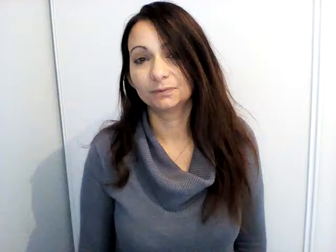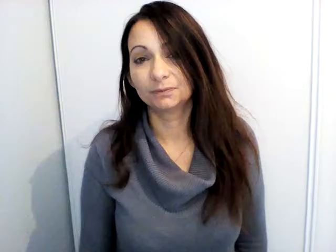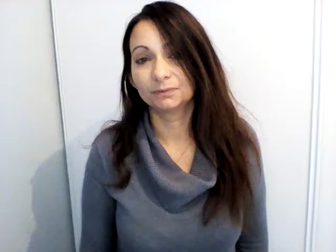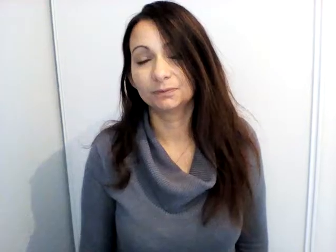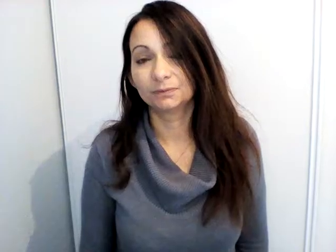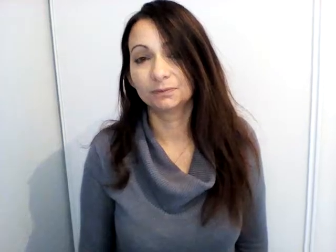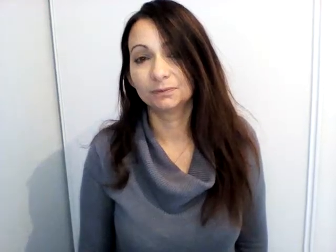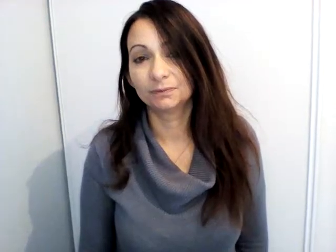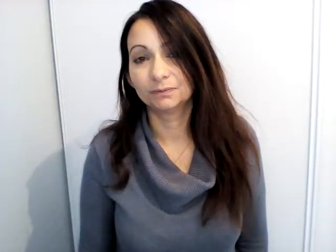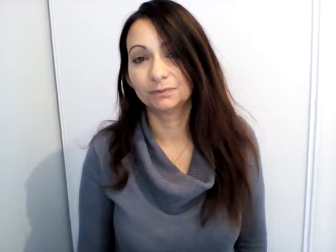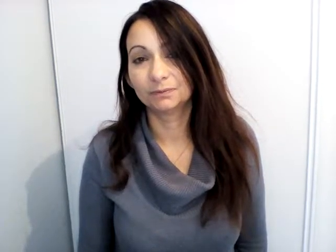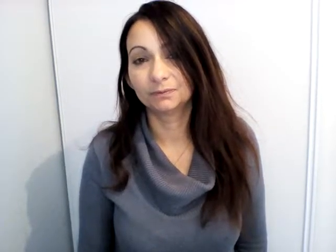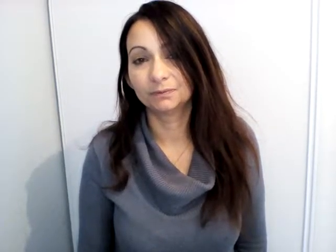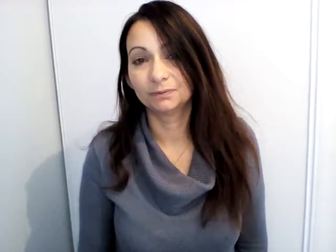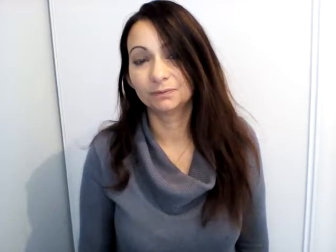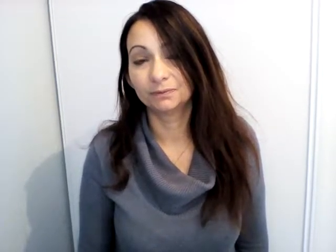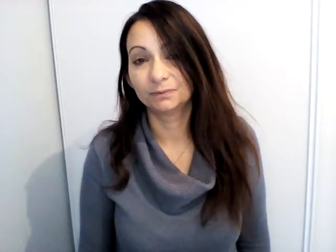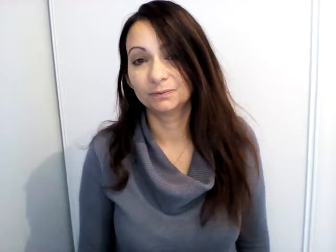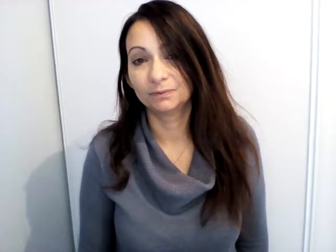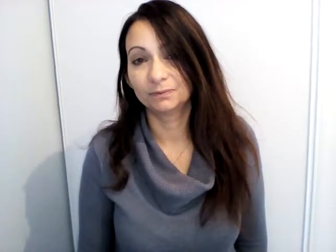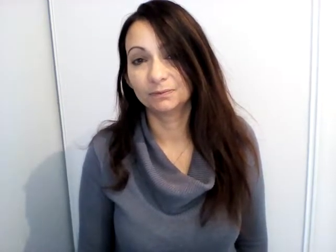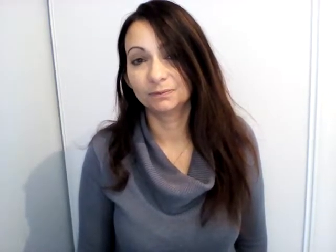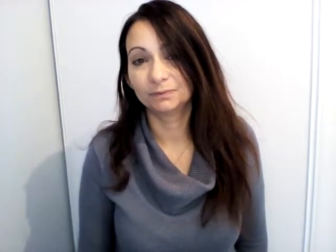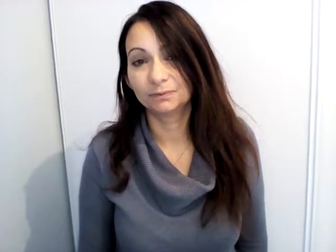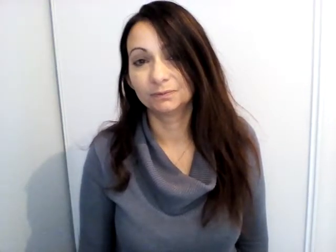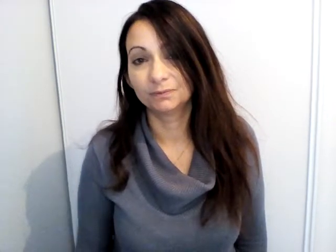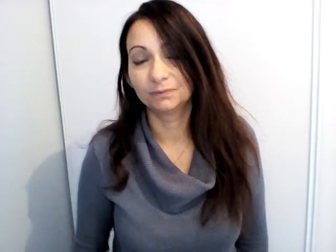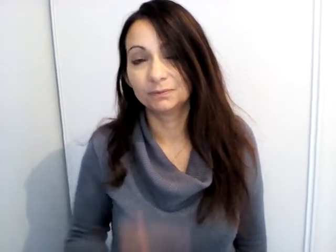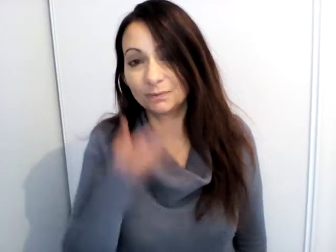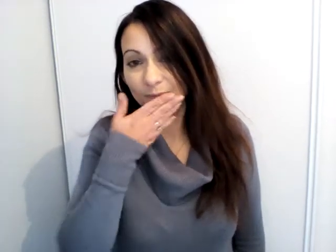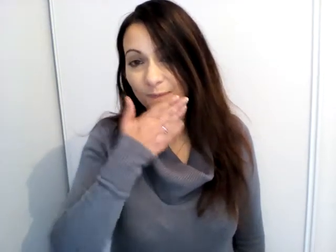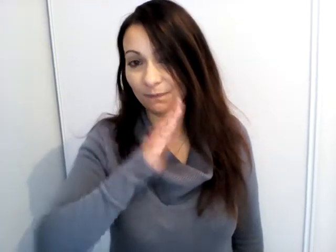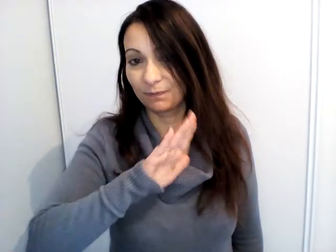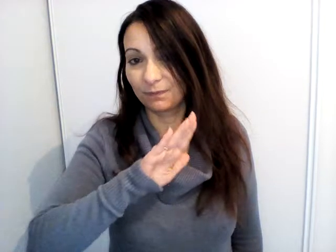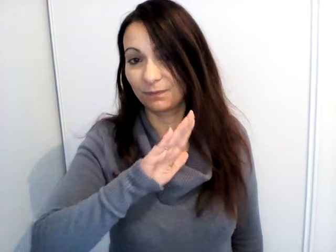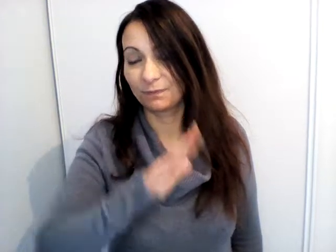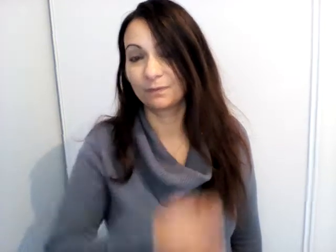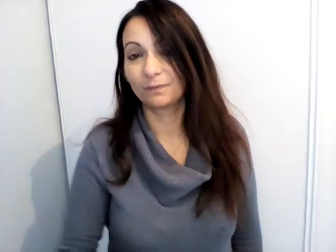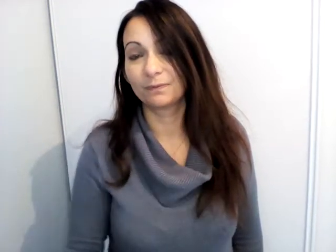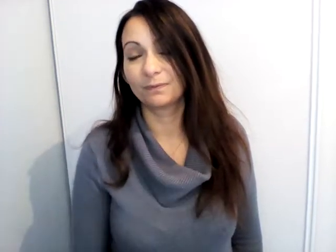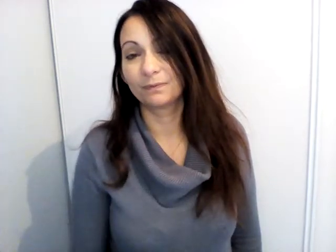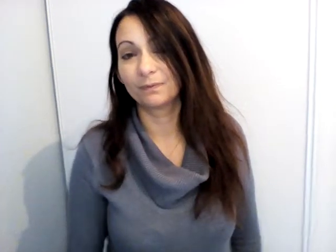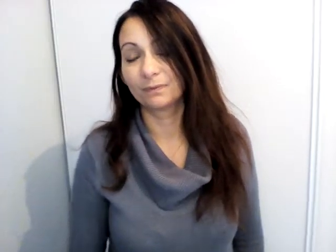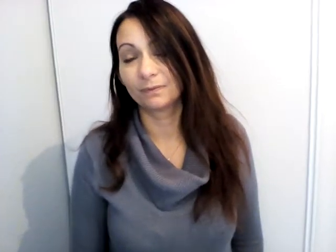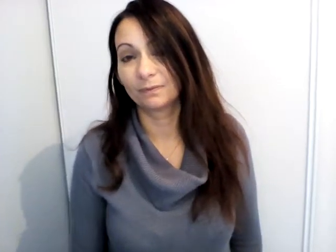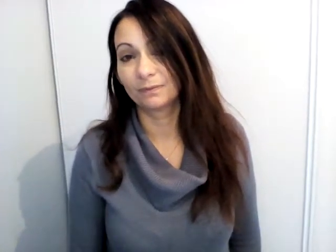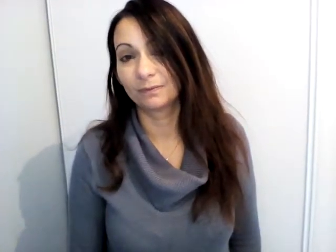Mieux